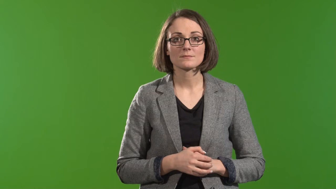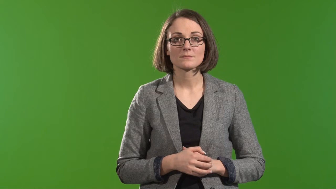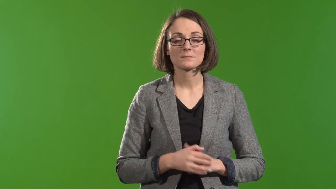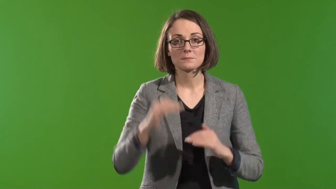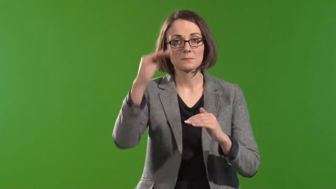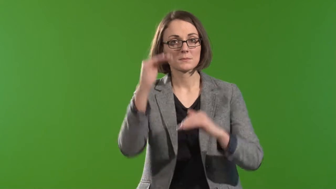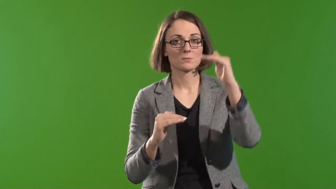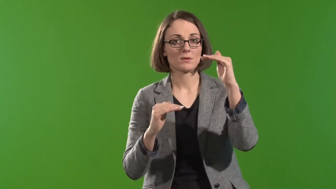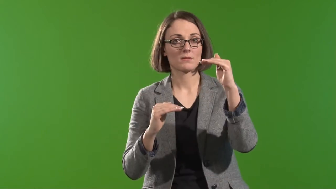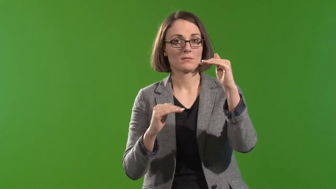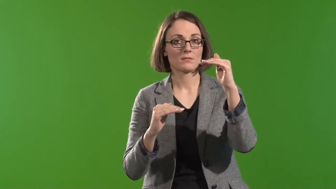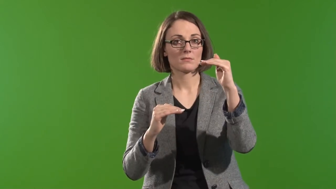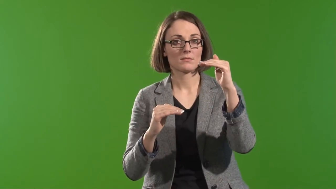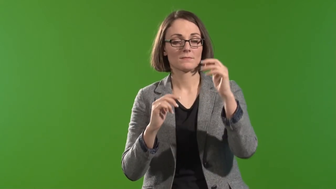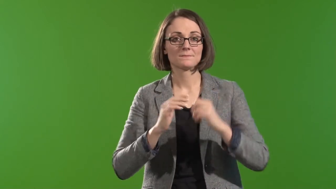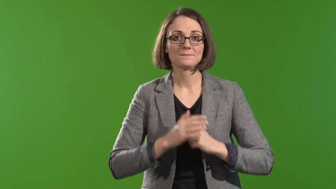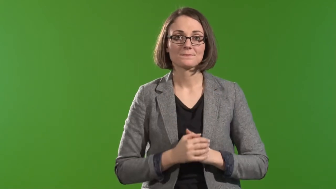Mismuna mismunun